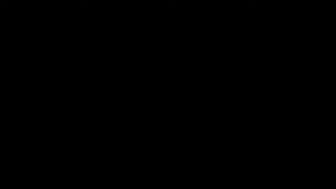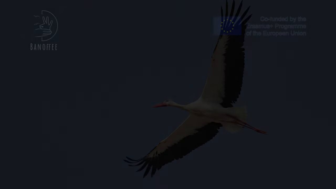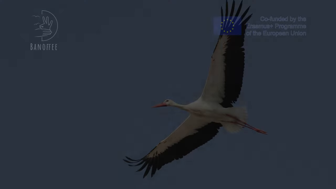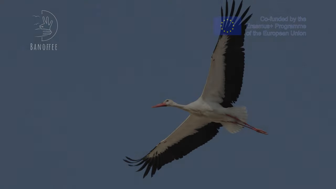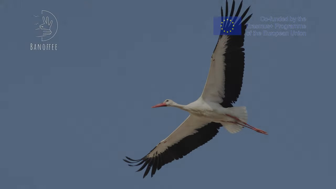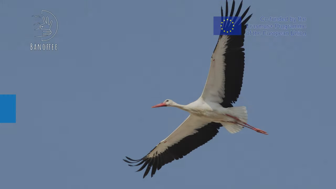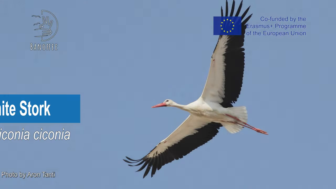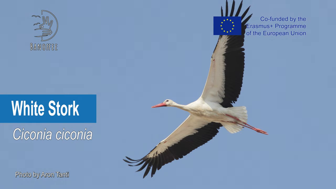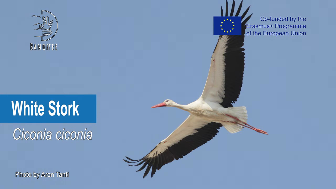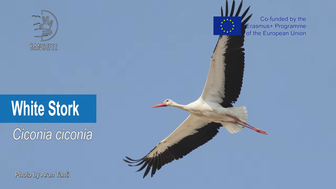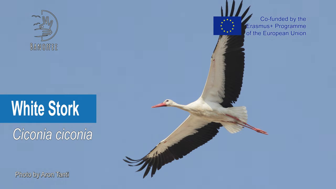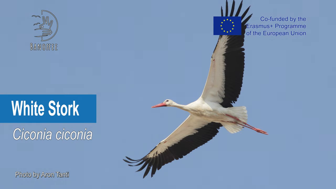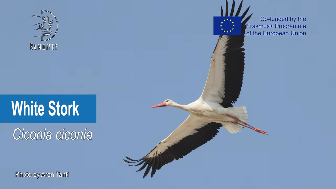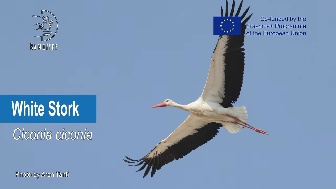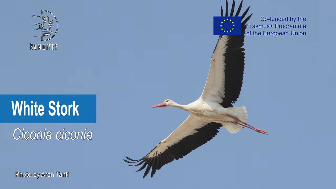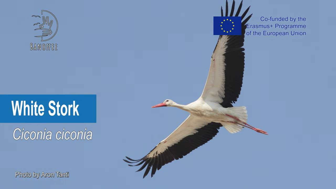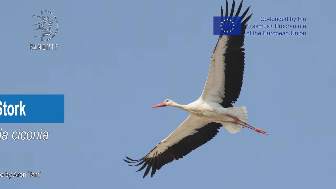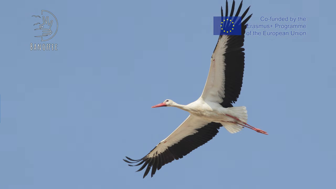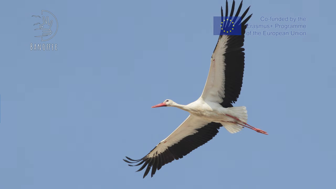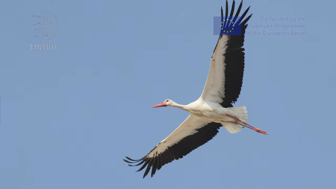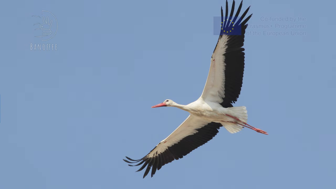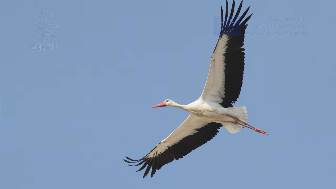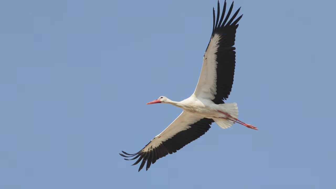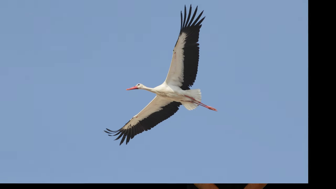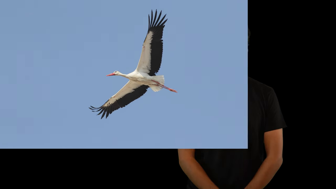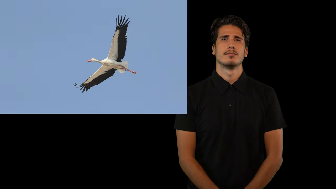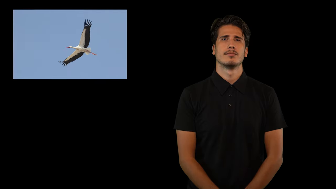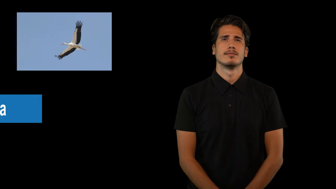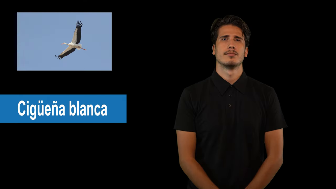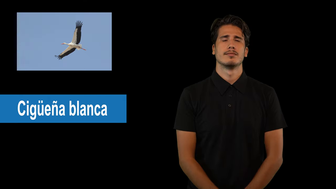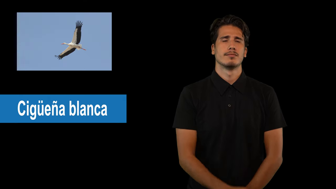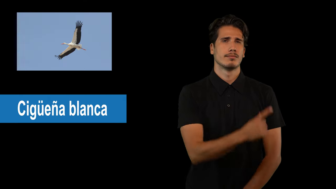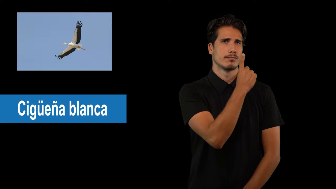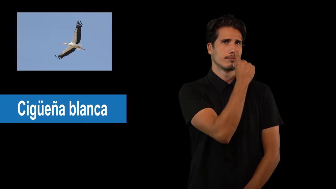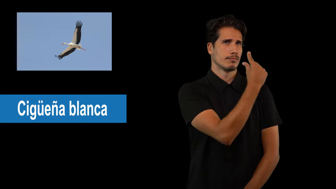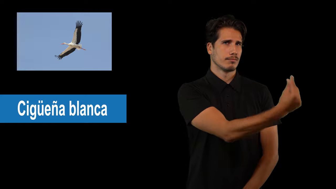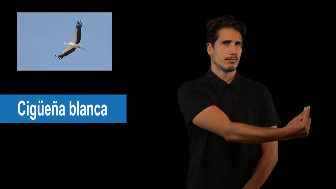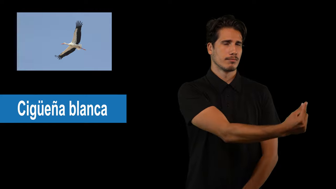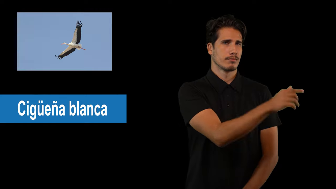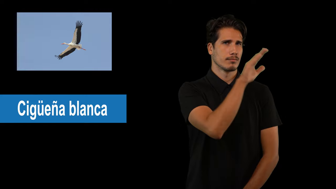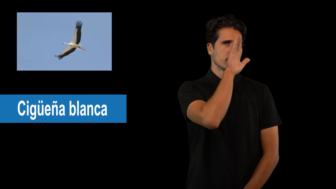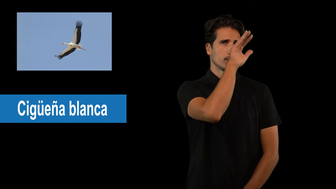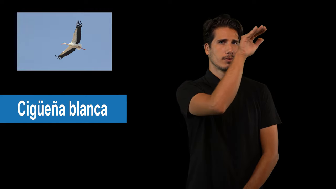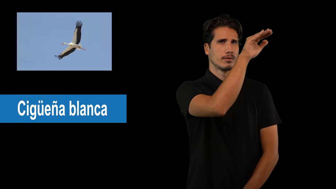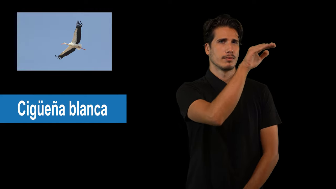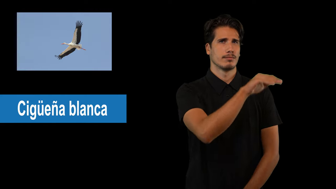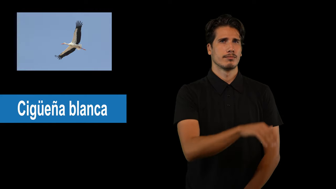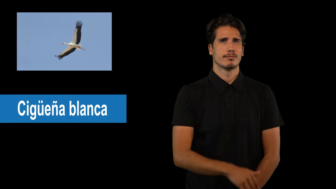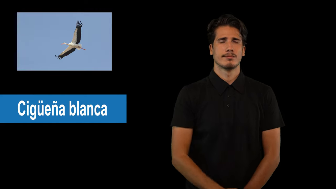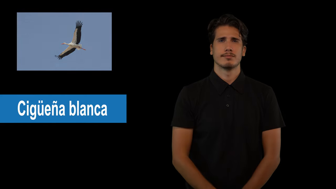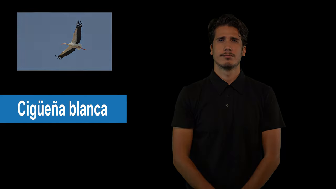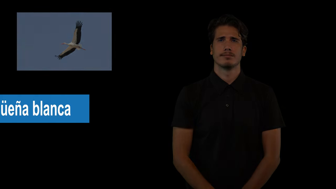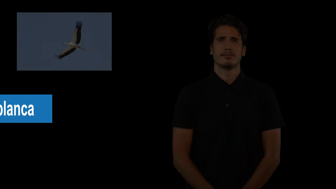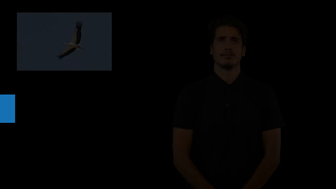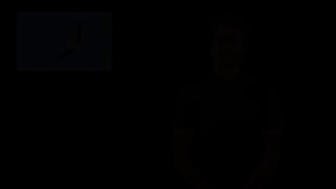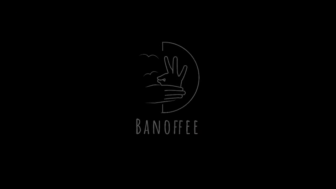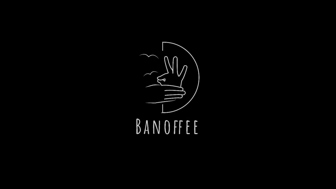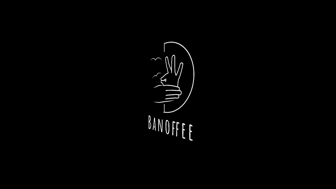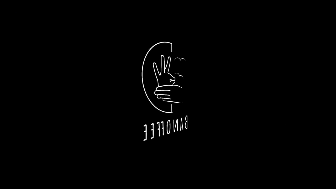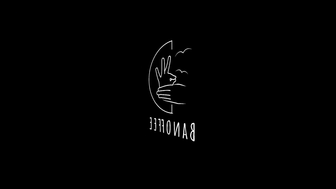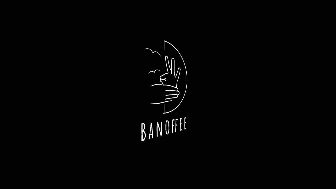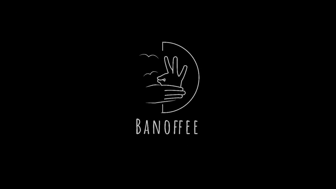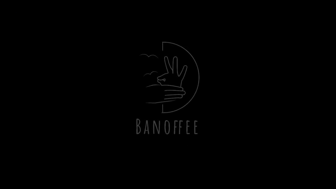Cigüeña blanca